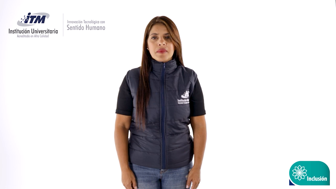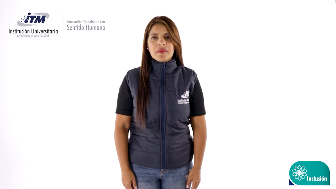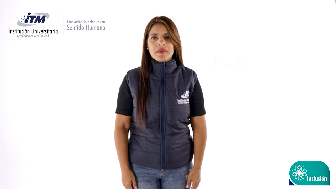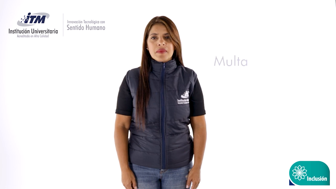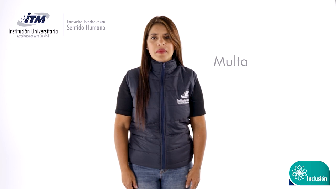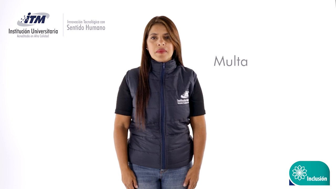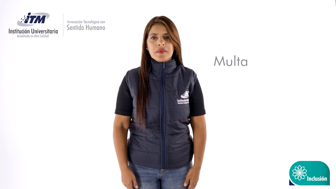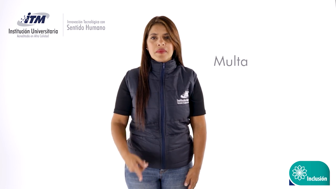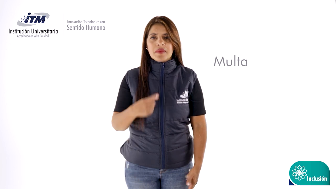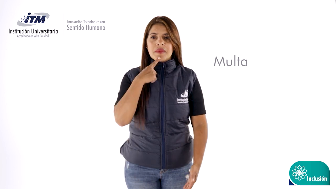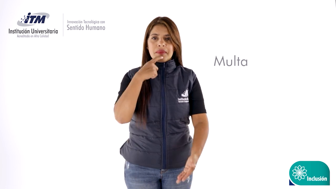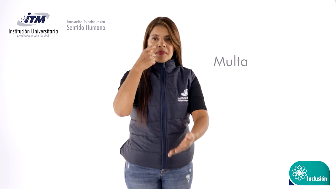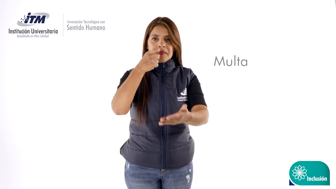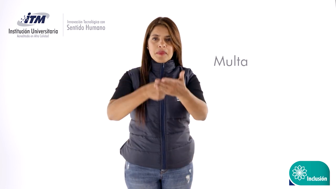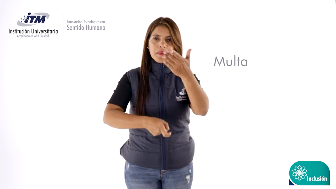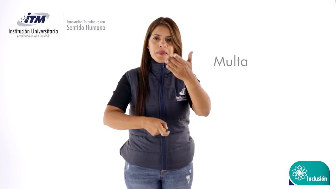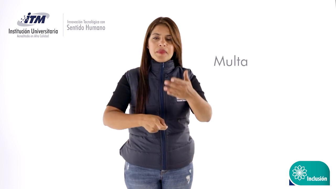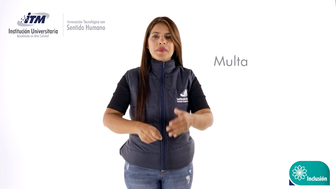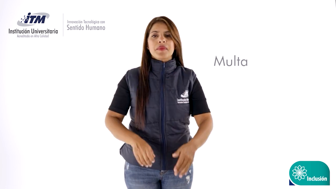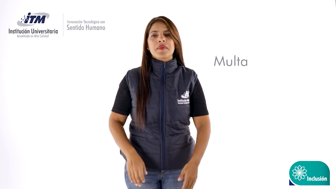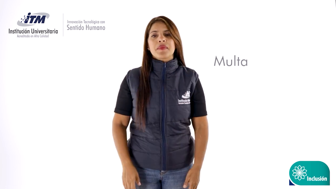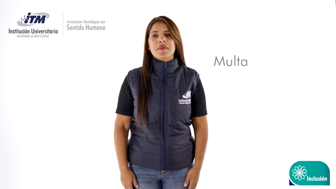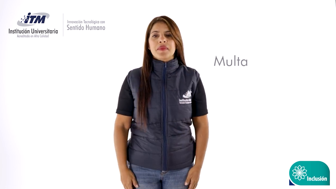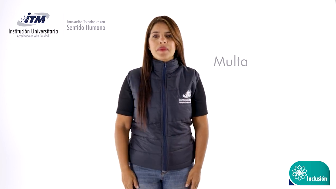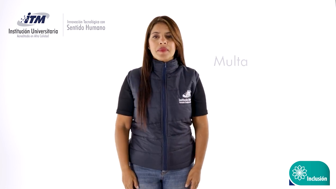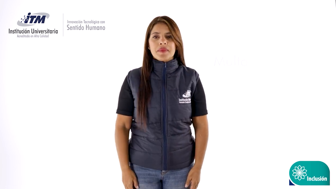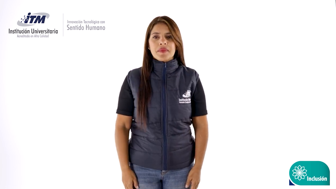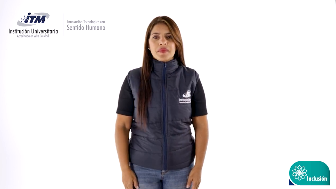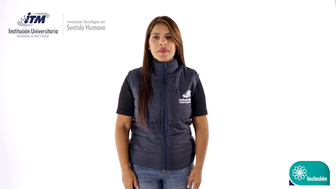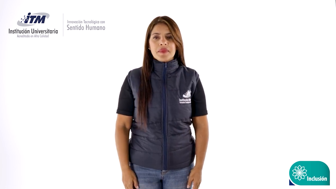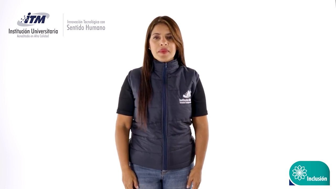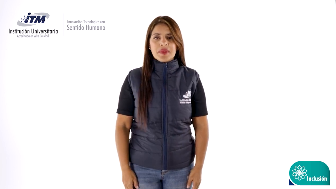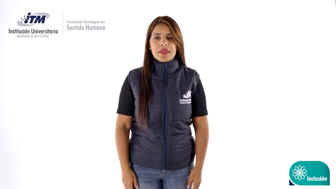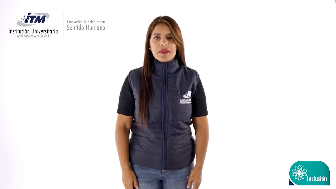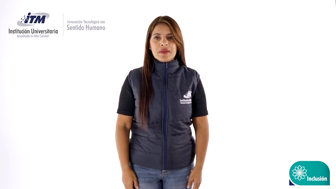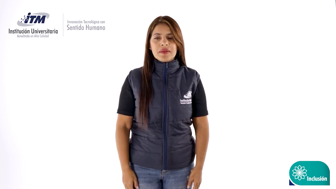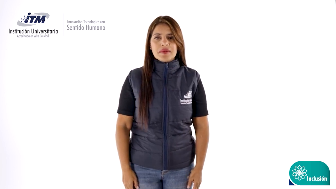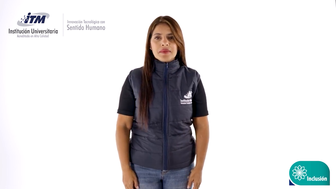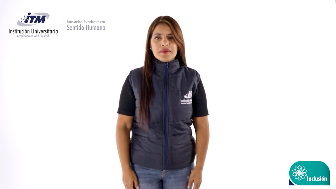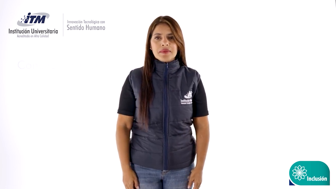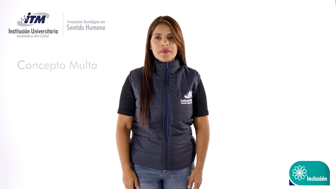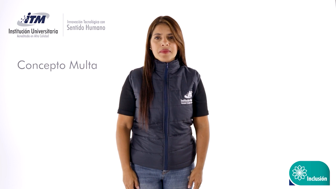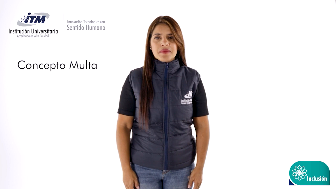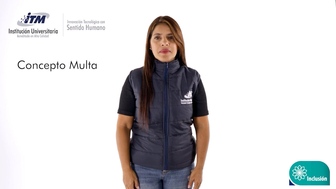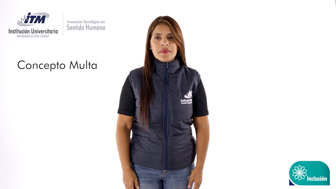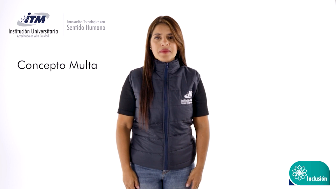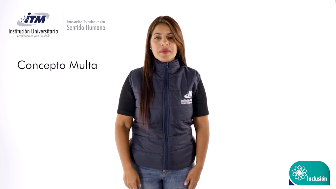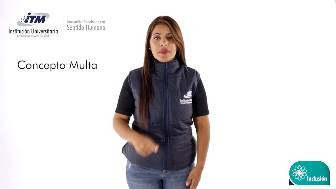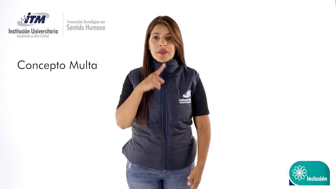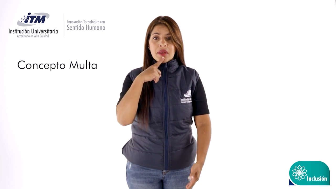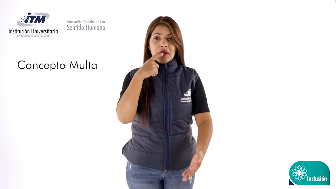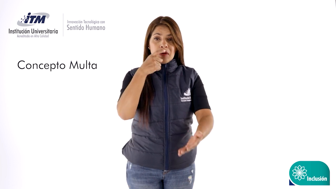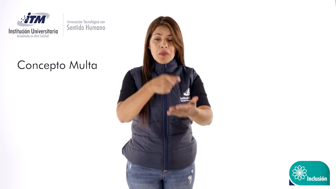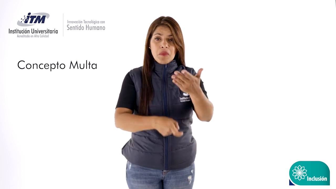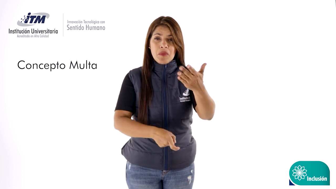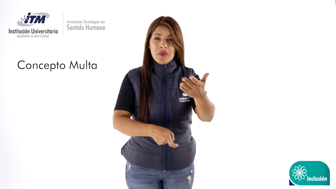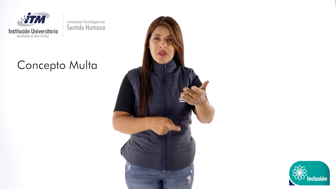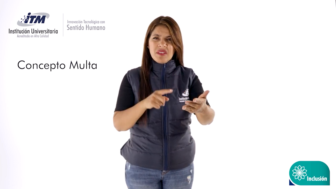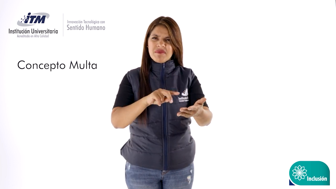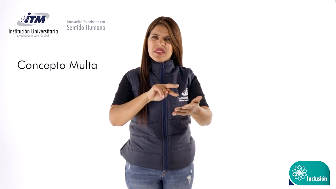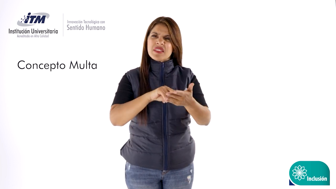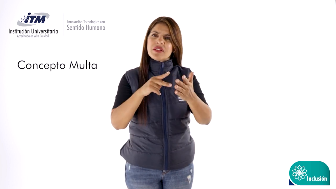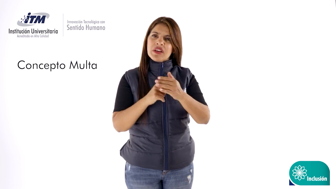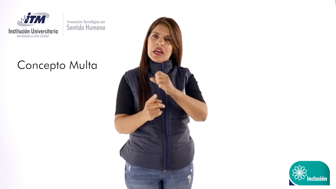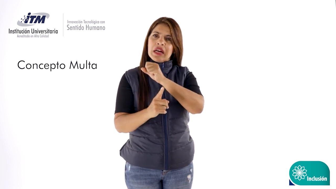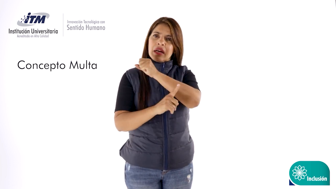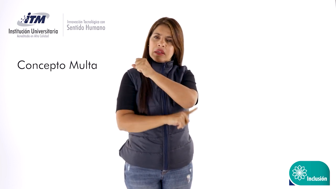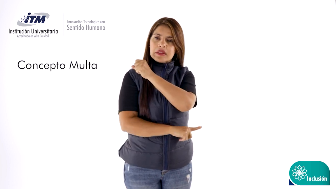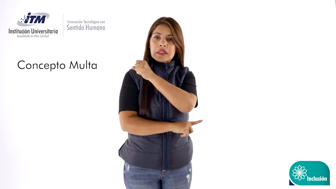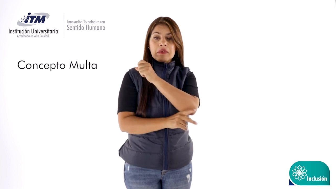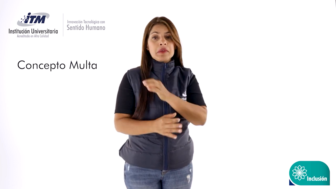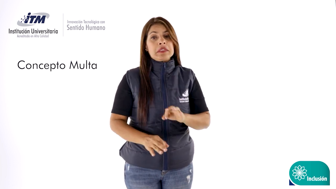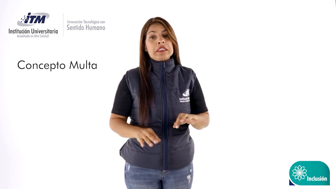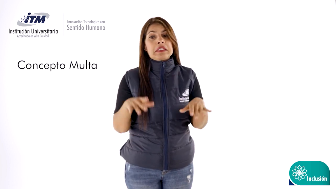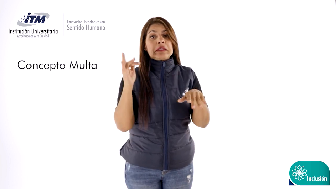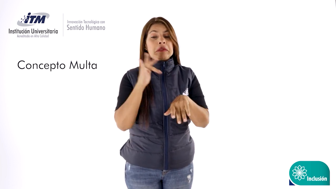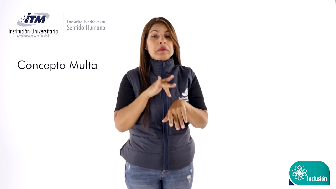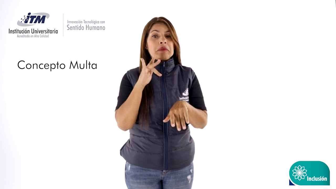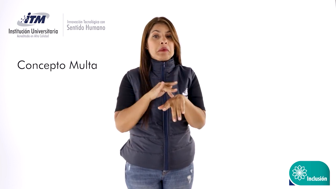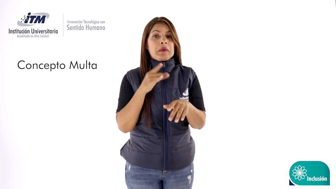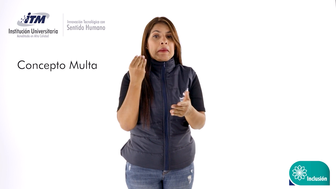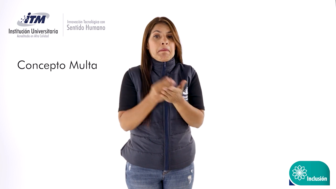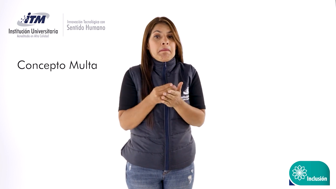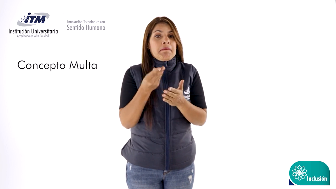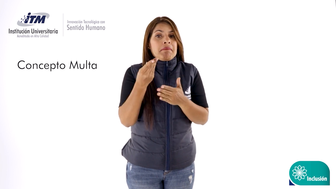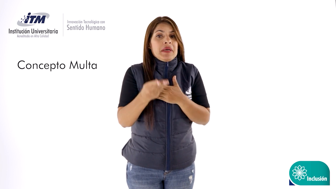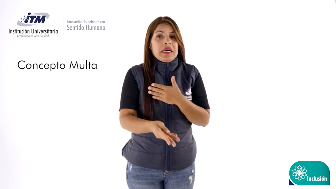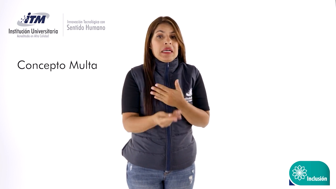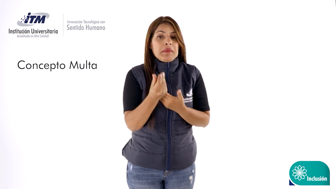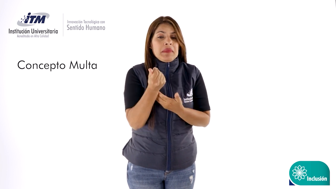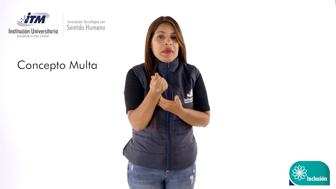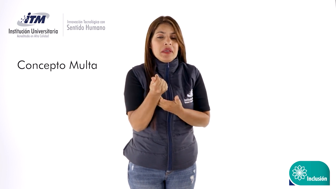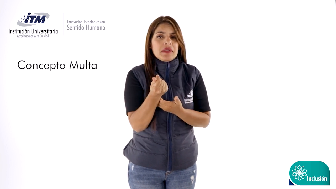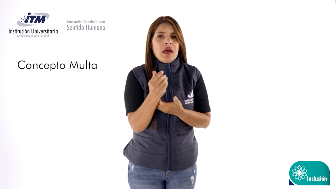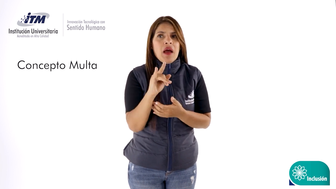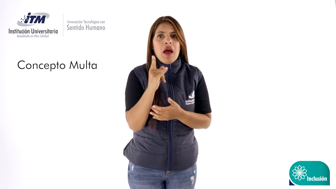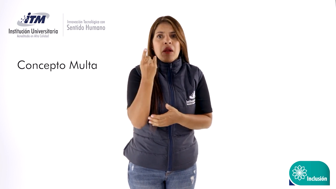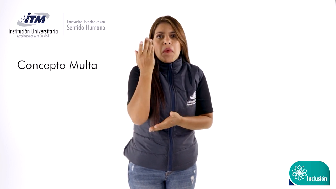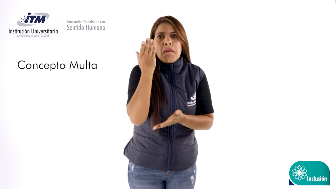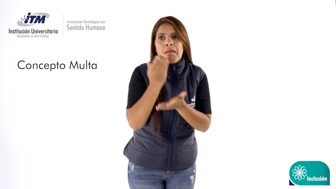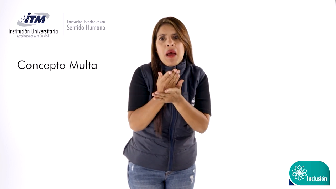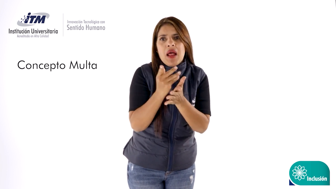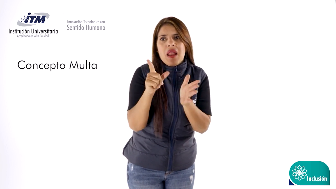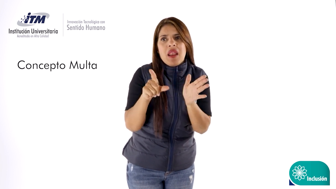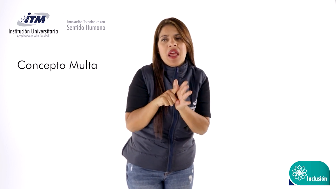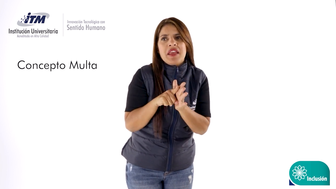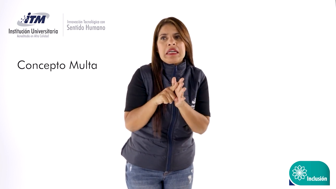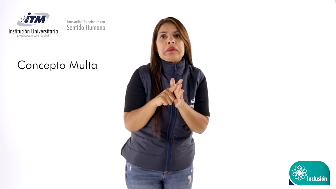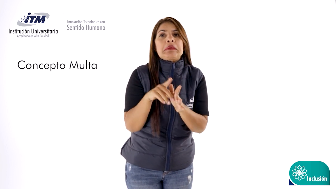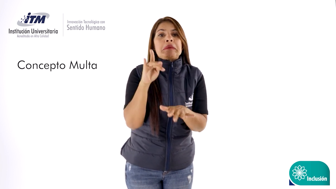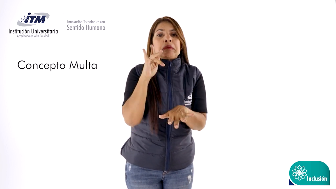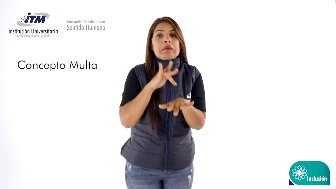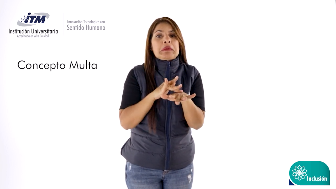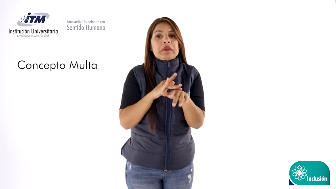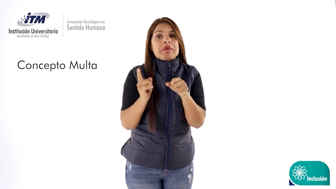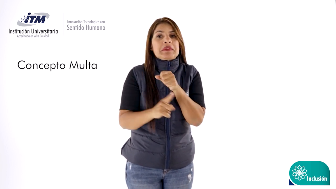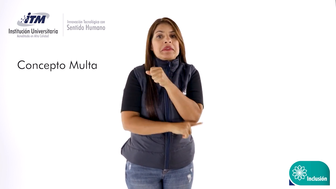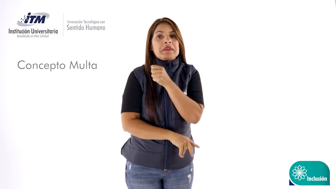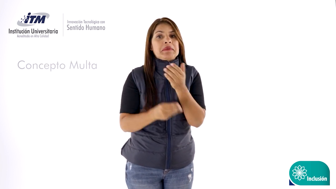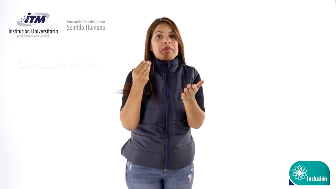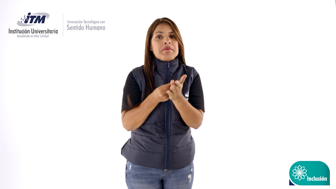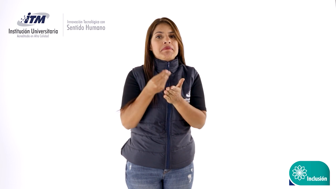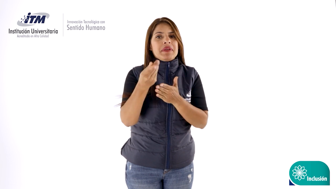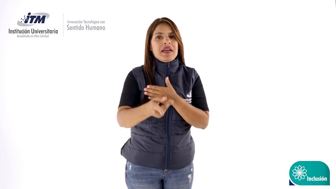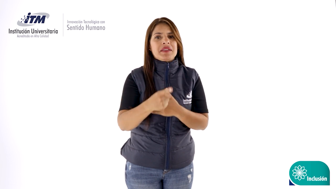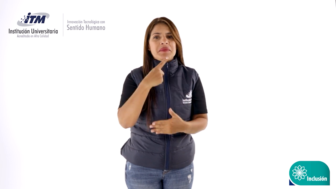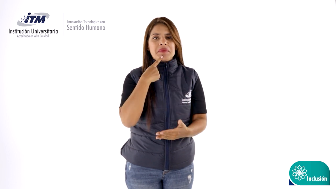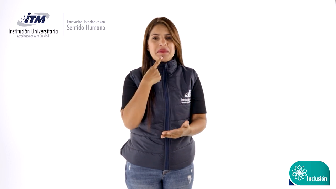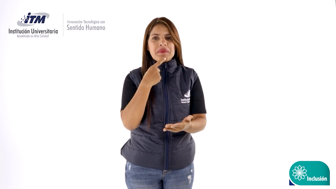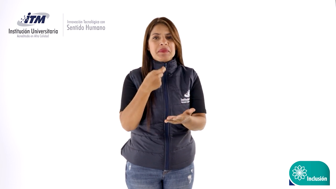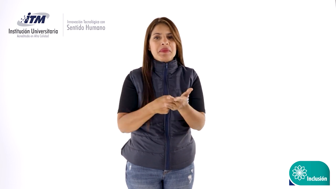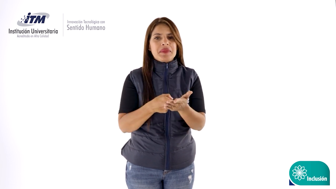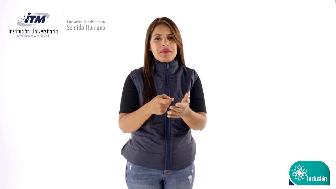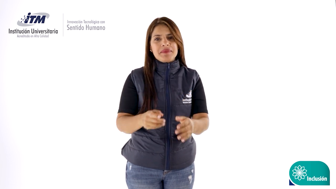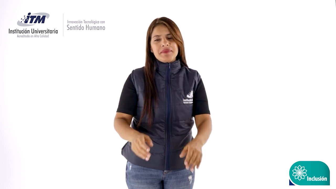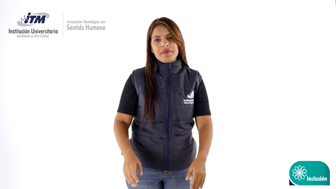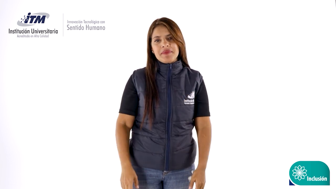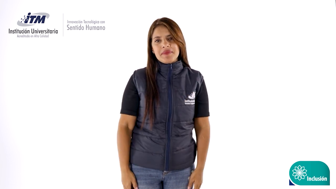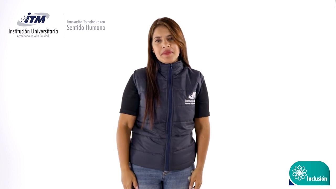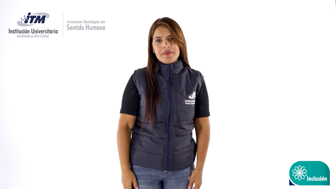Multa